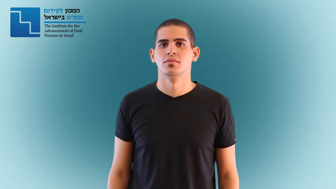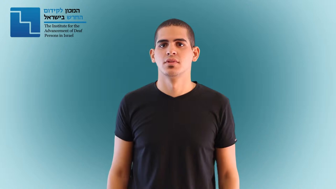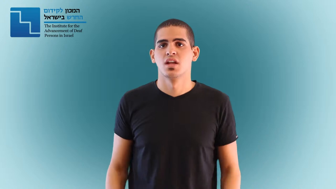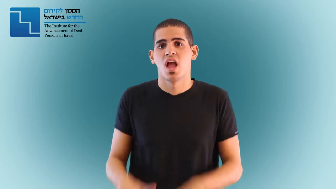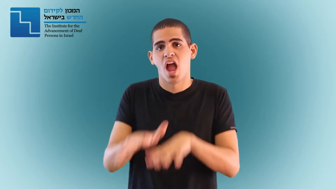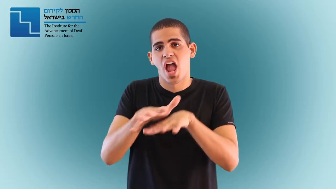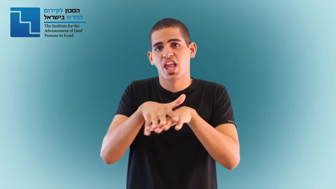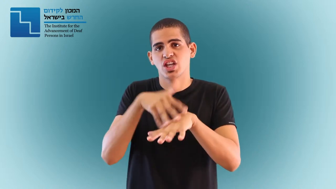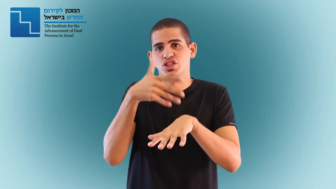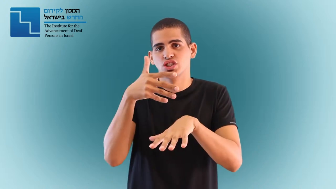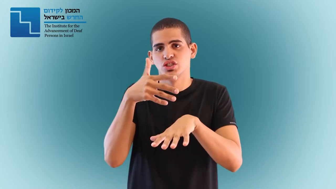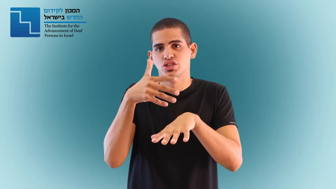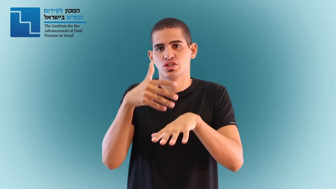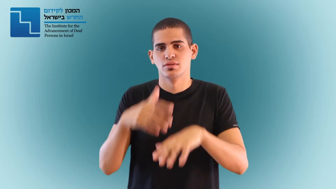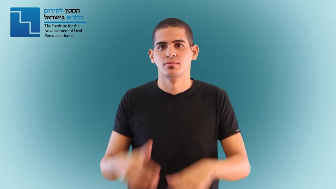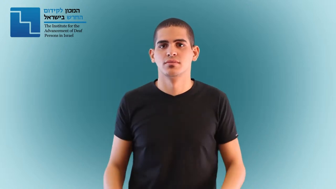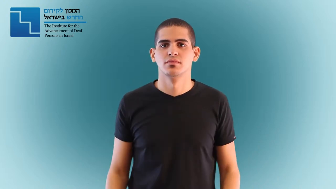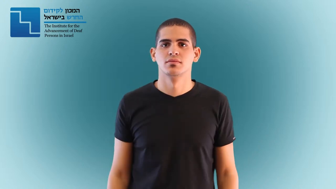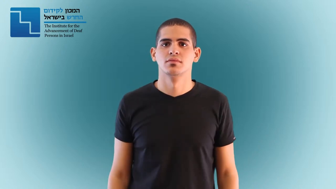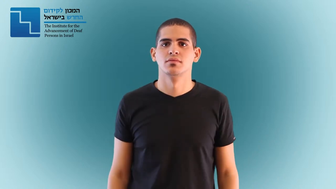להרגיש